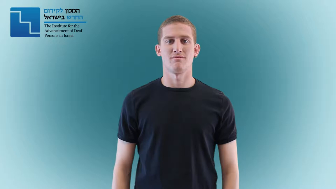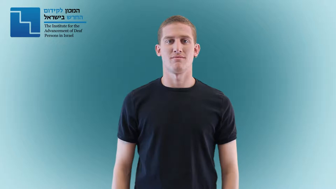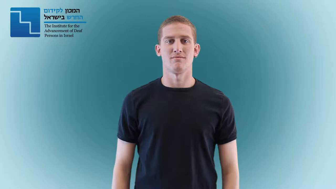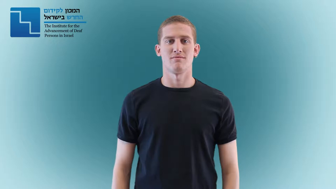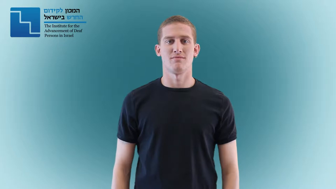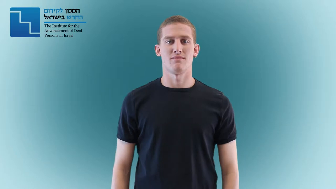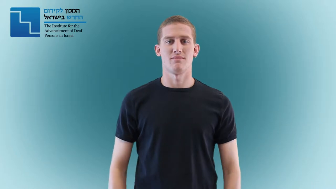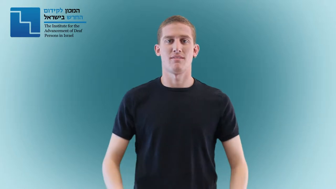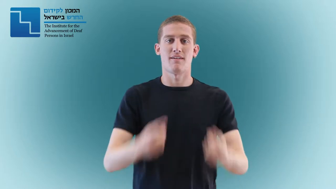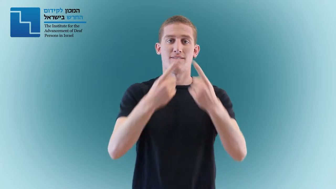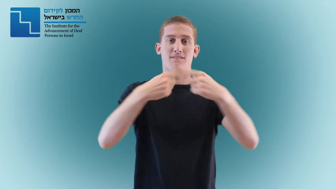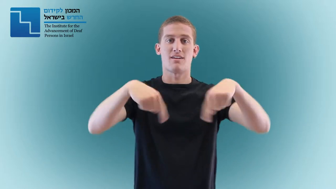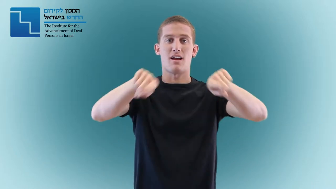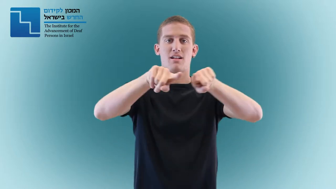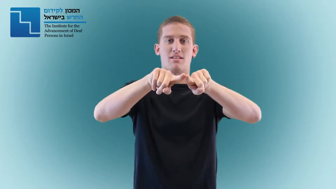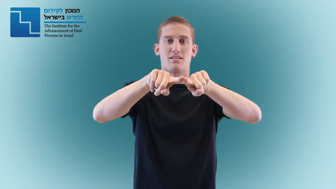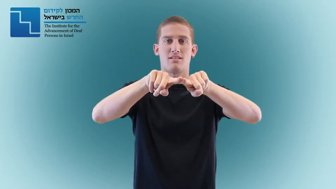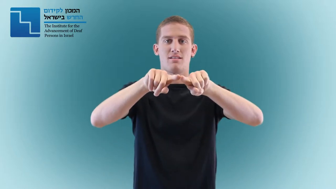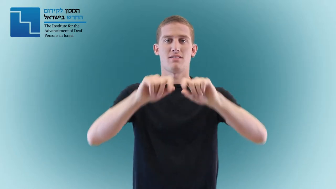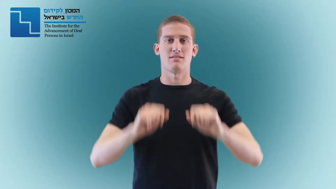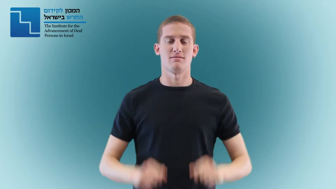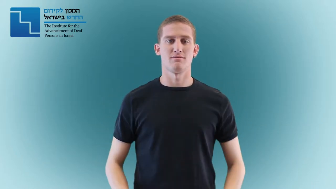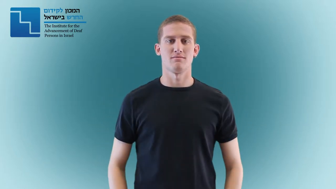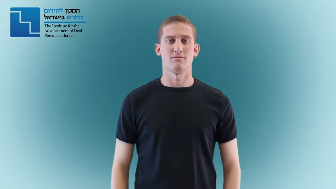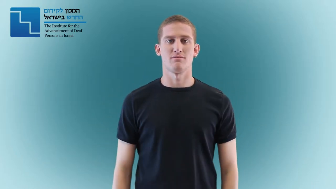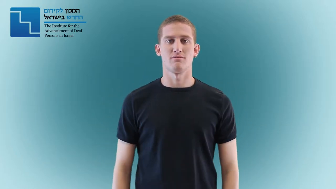ועד